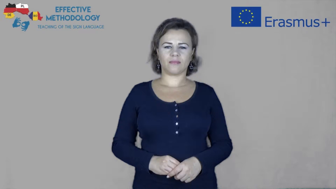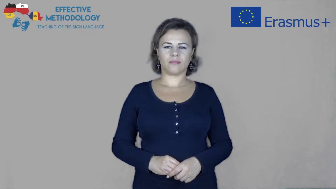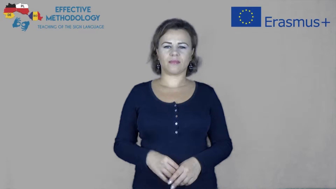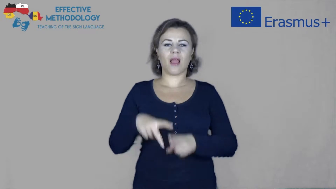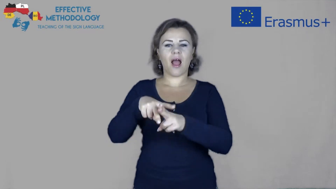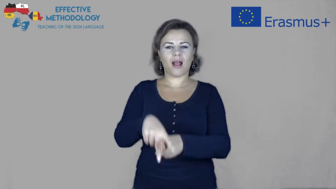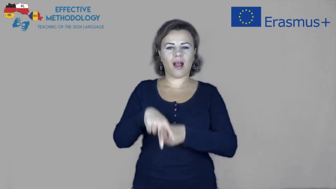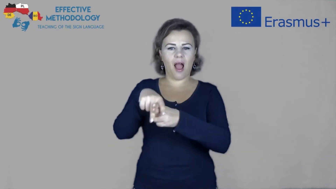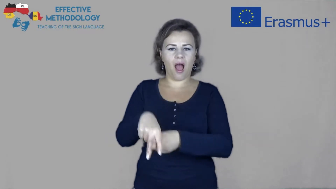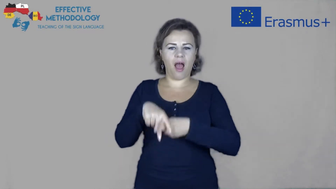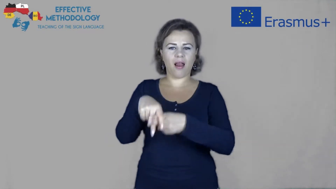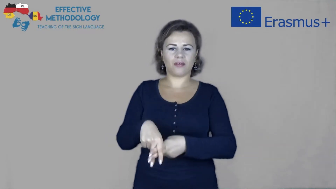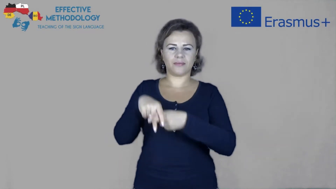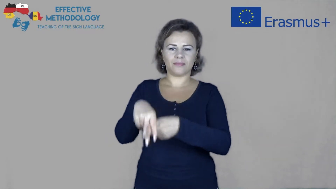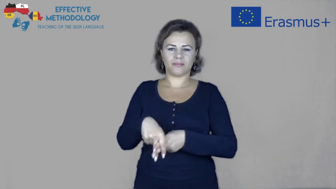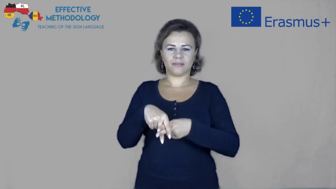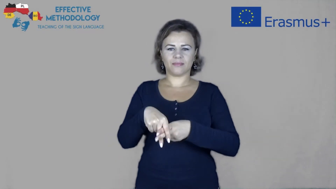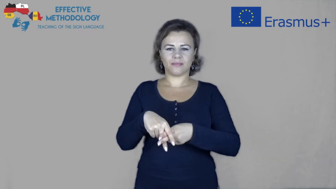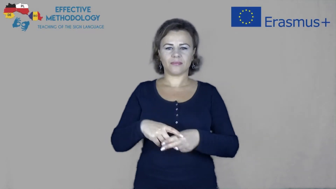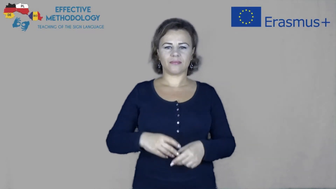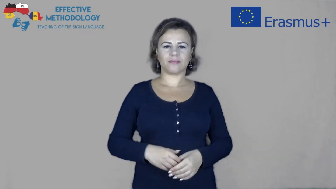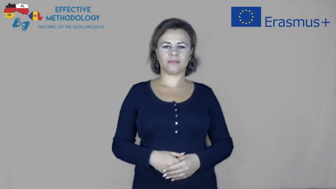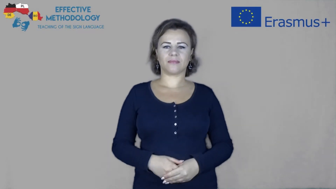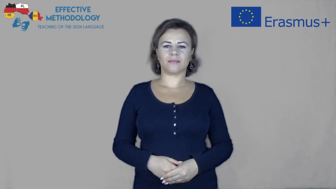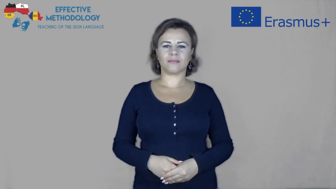Cal